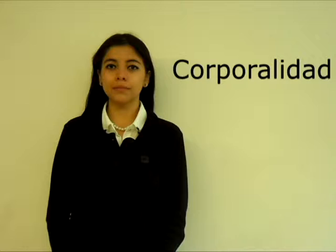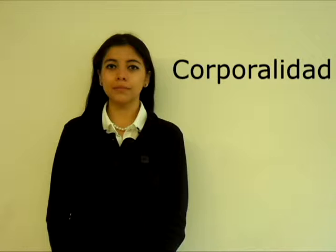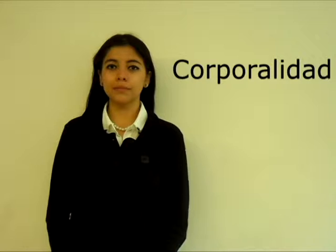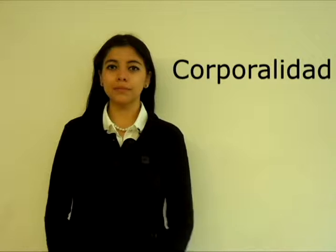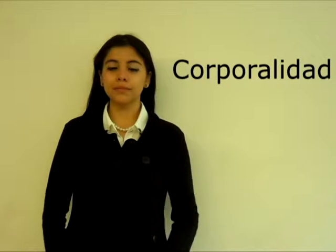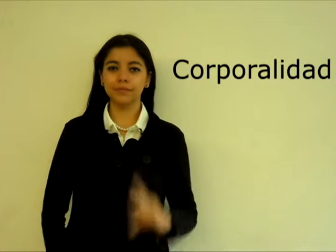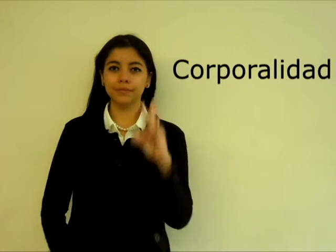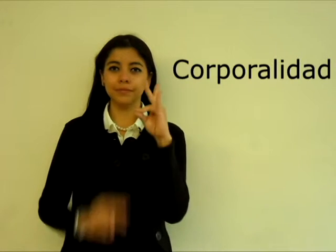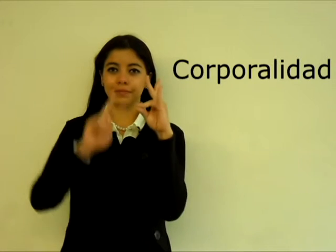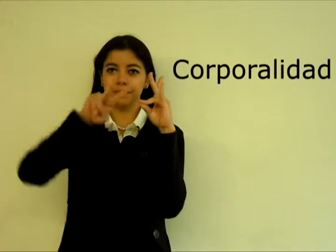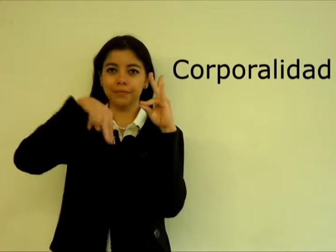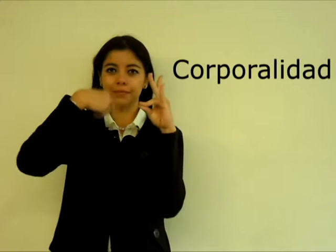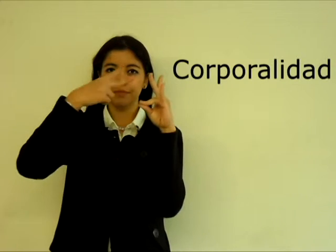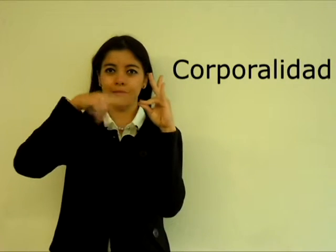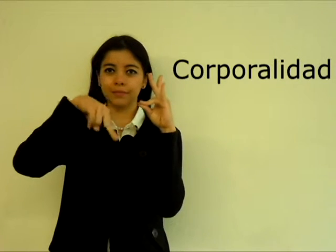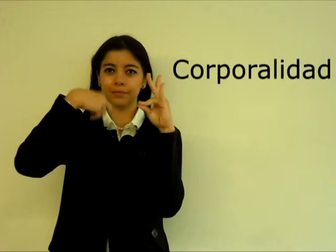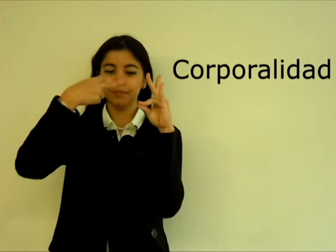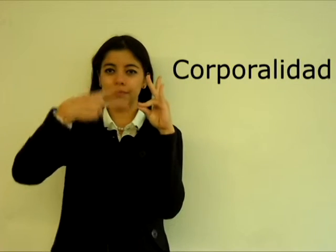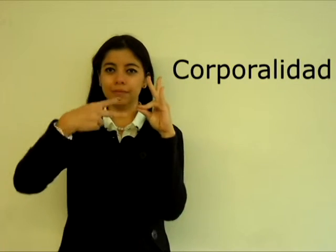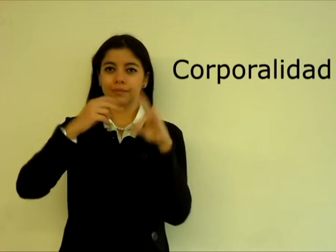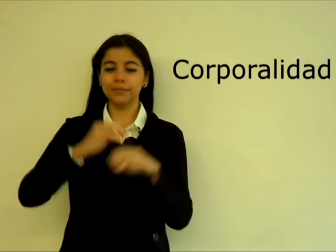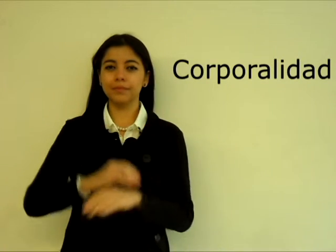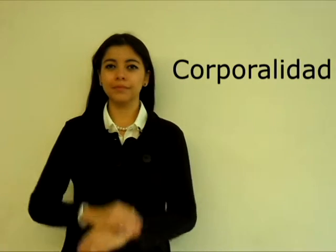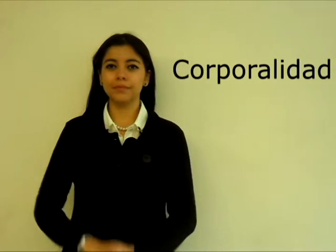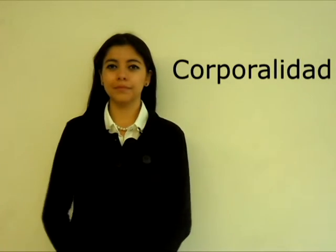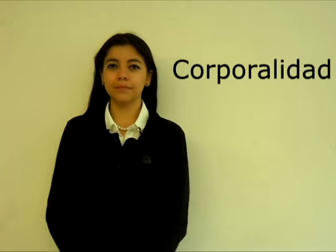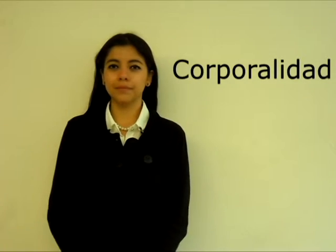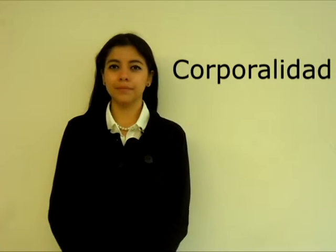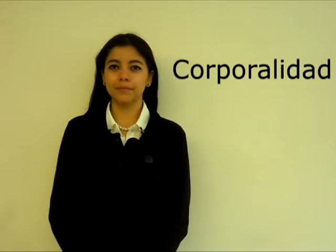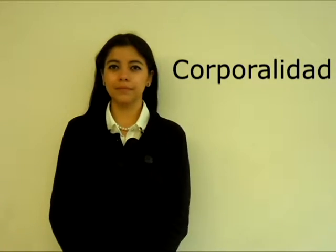Corporalidad